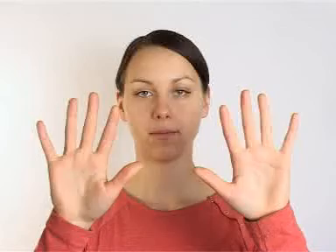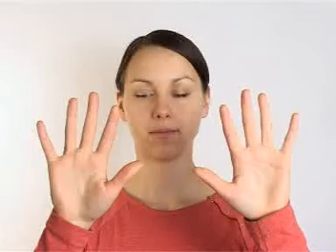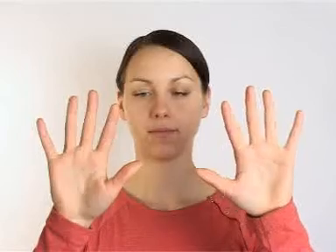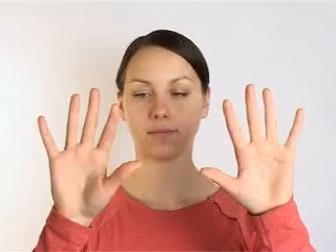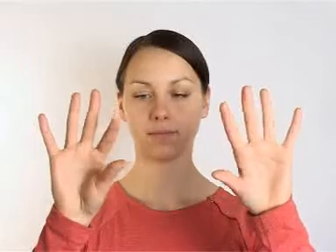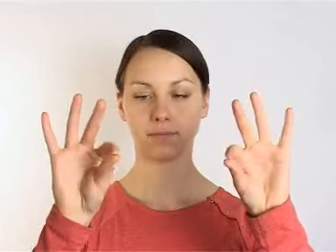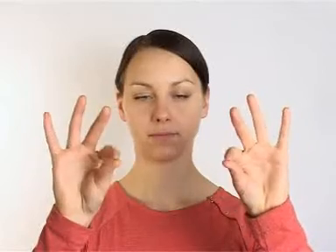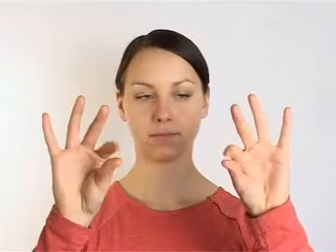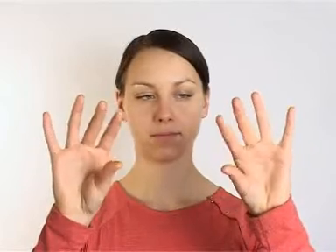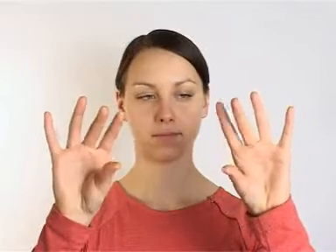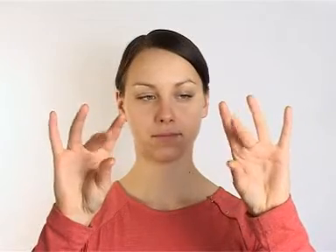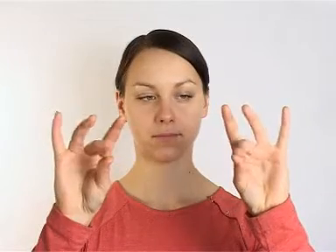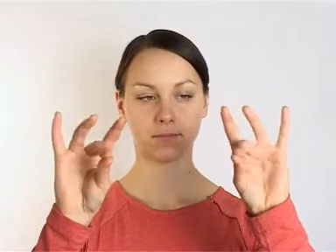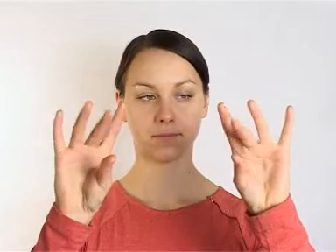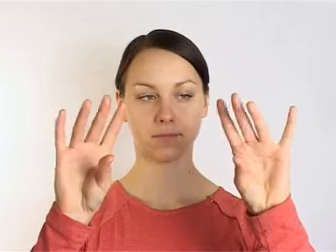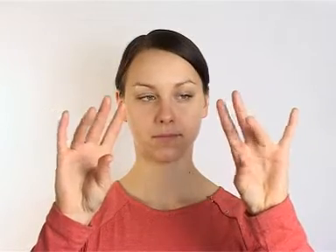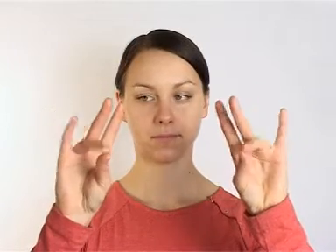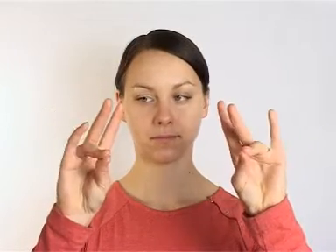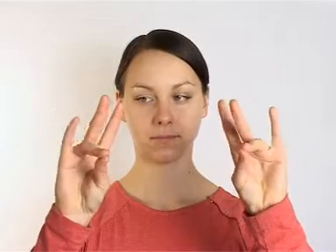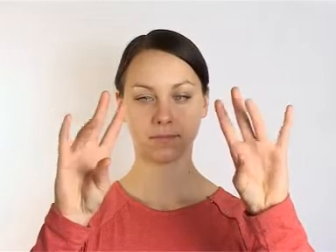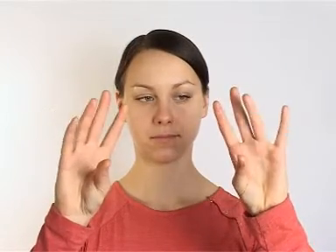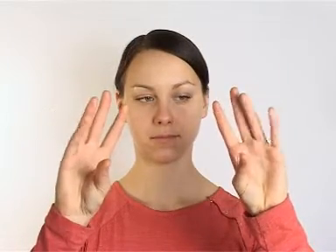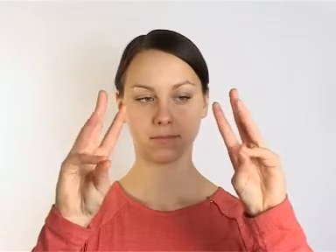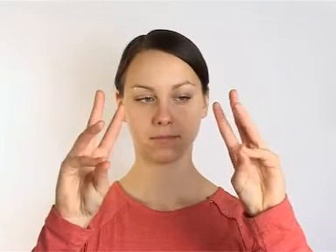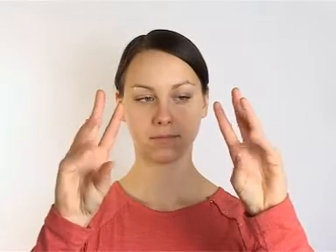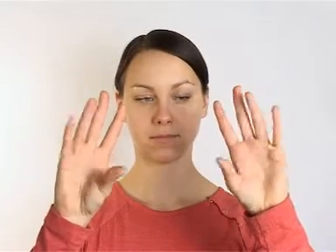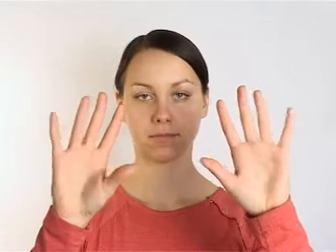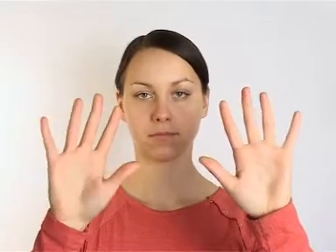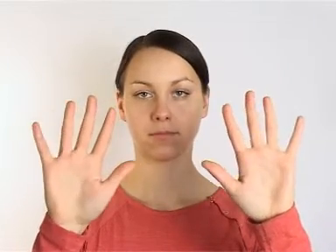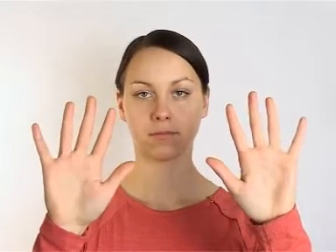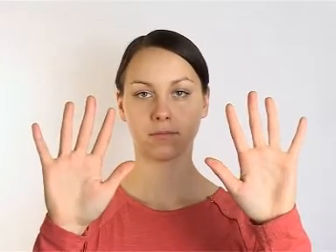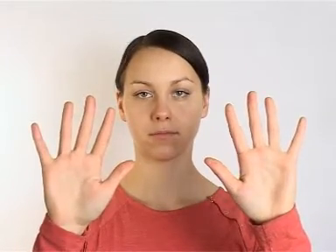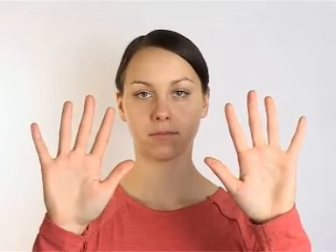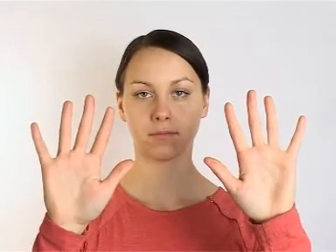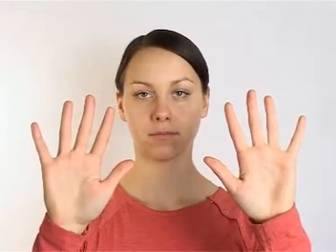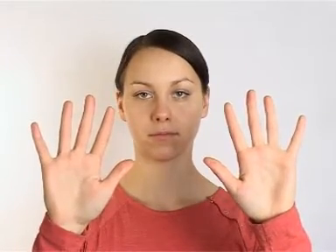Afazja